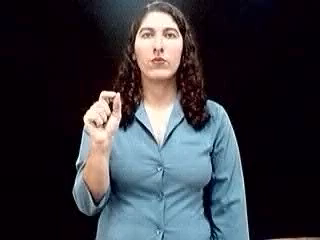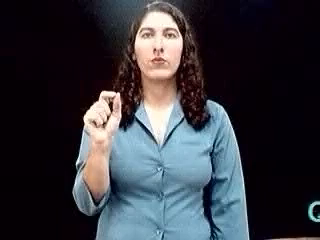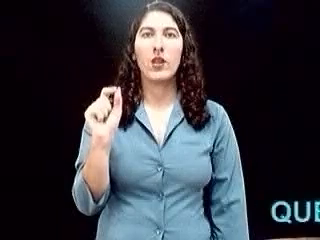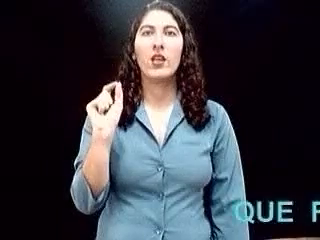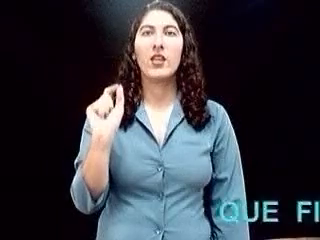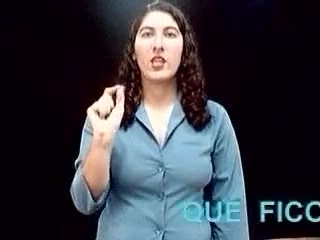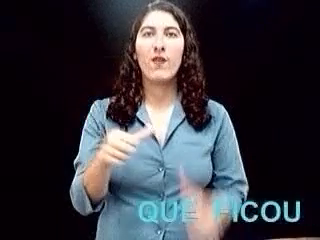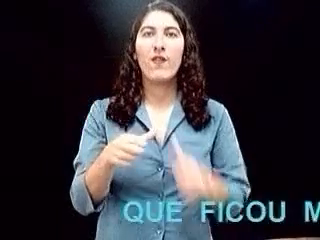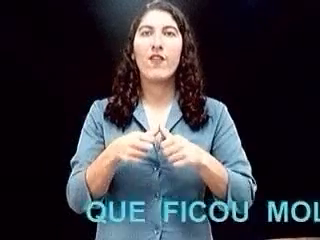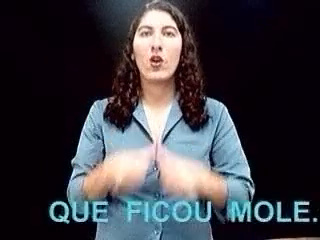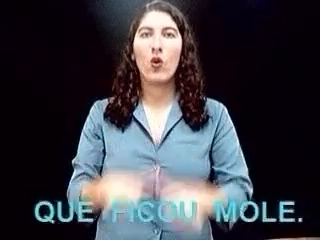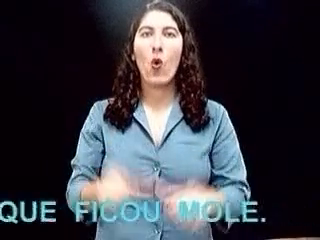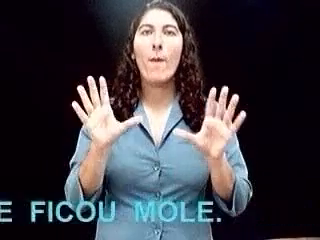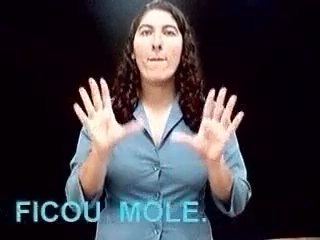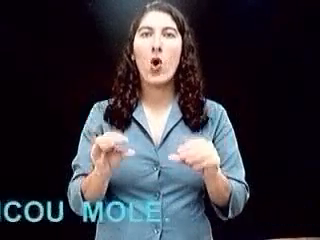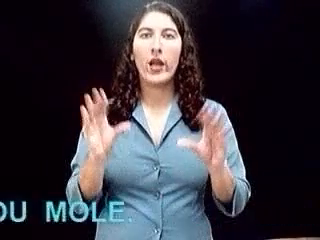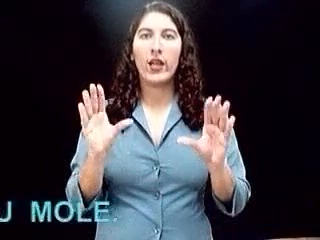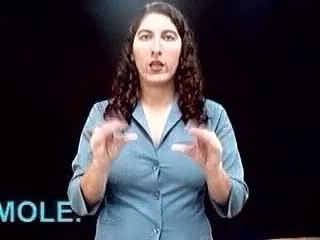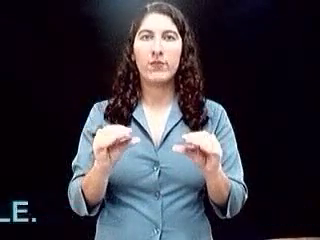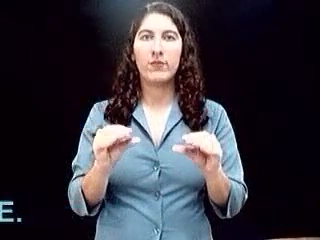amolecido